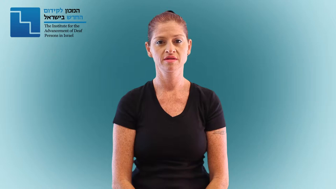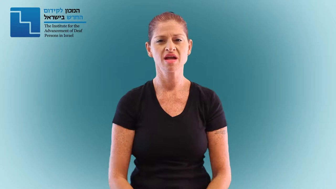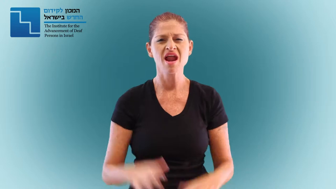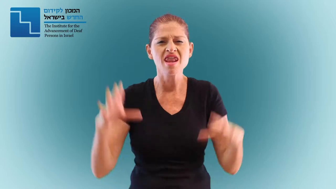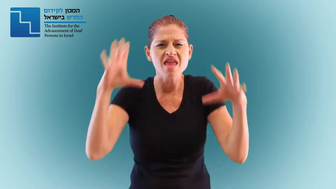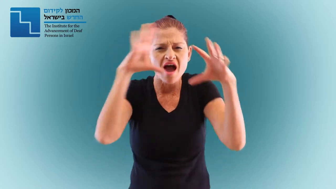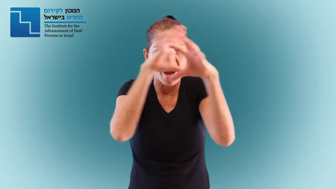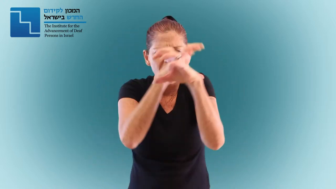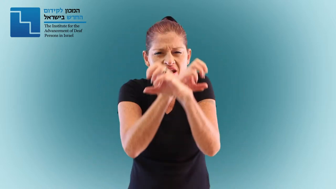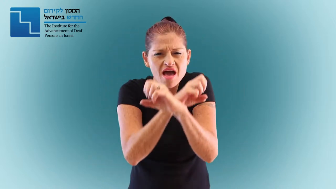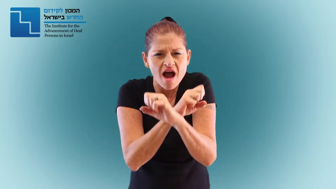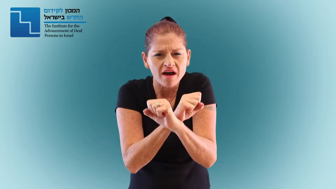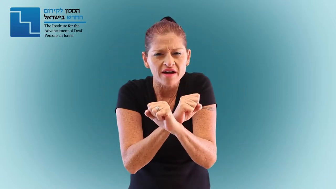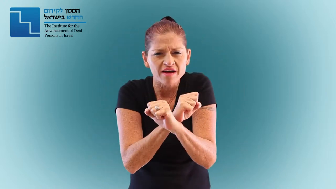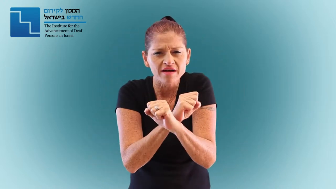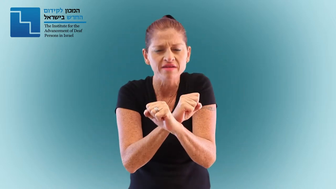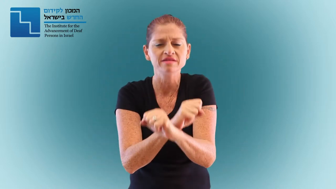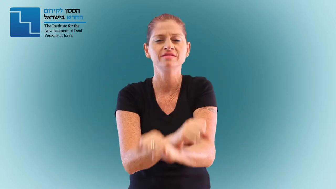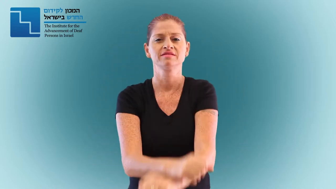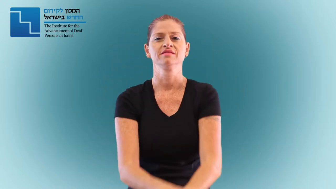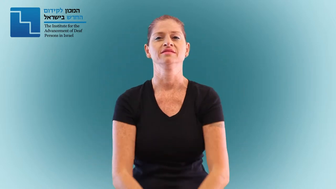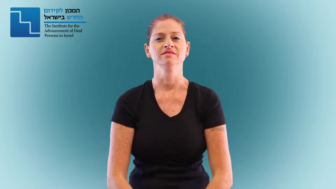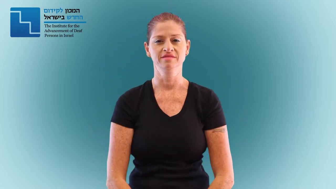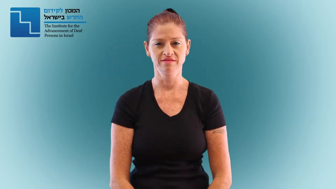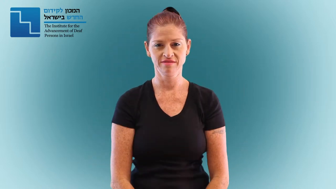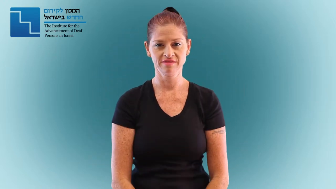לילה